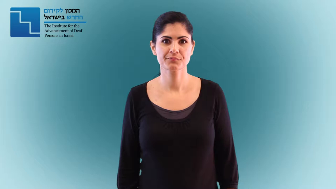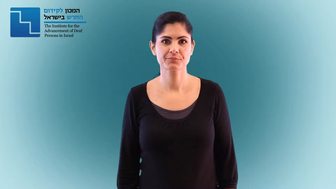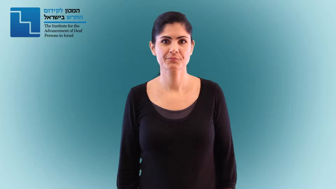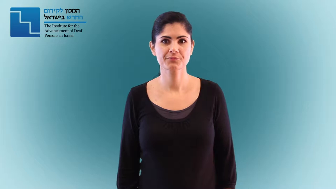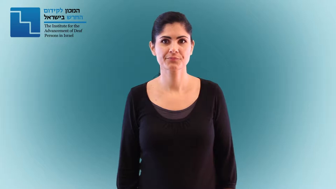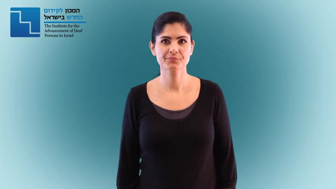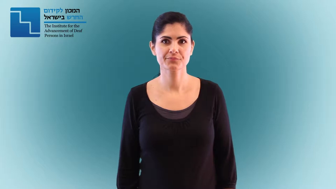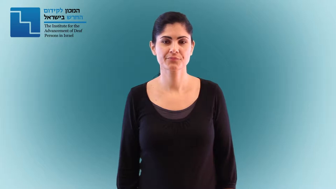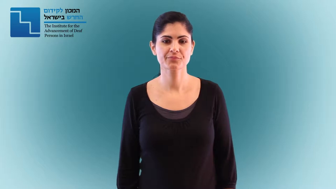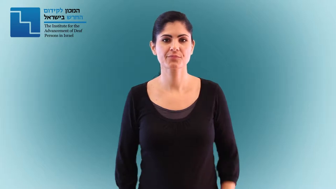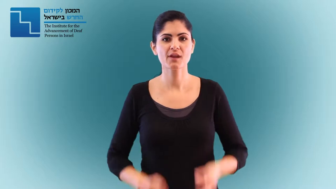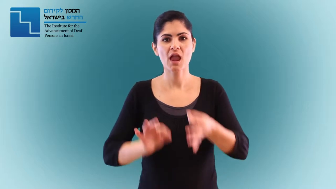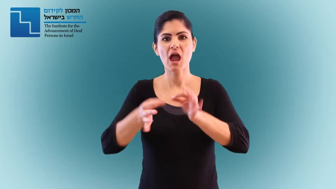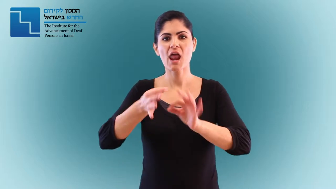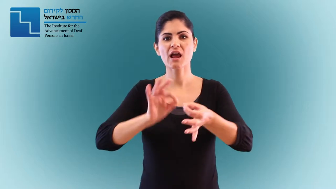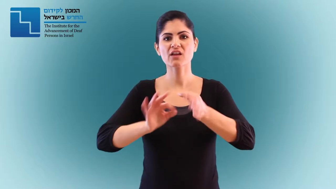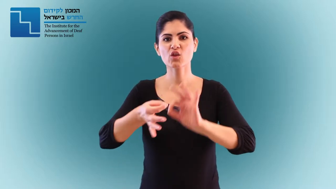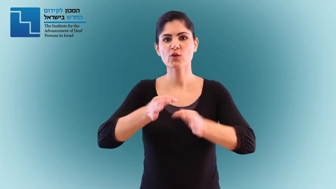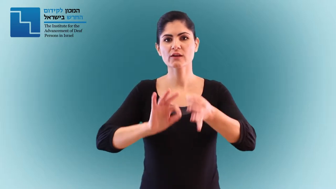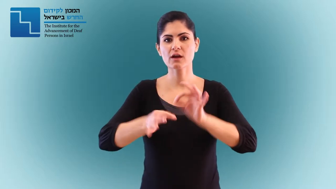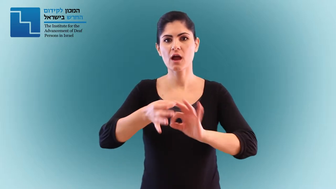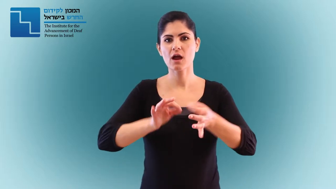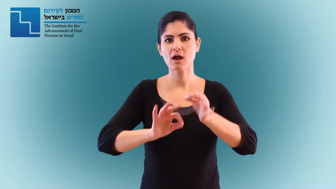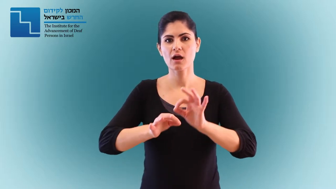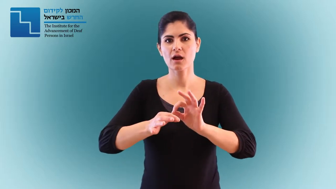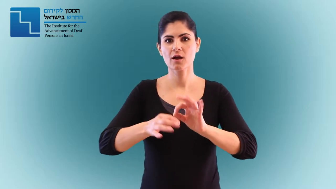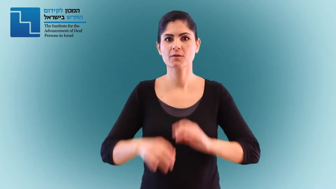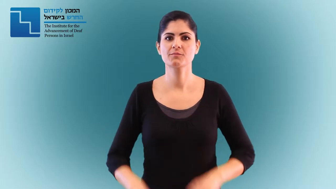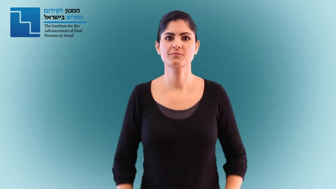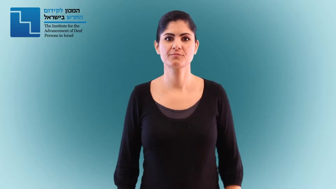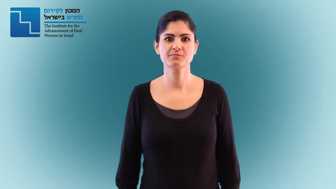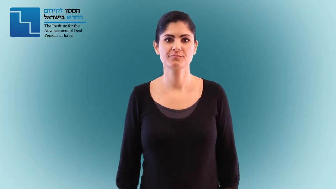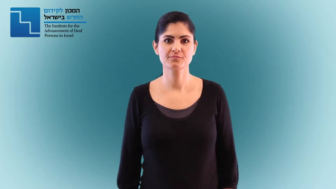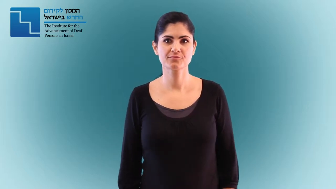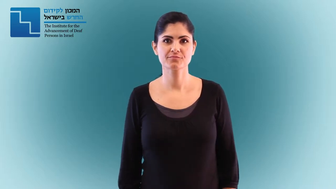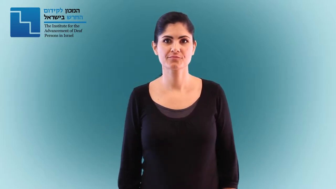אלקטרוניקה